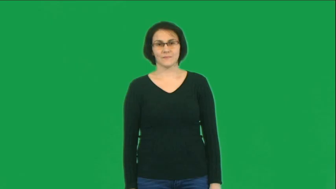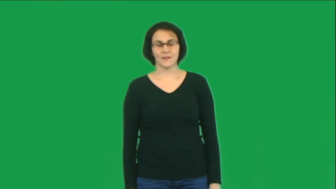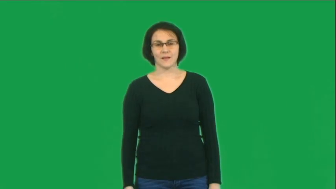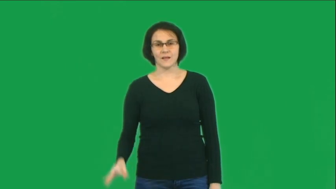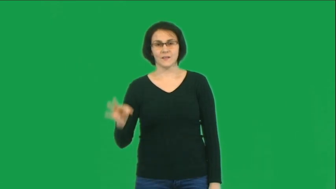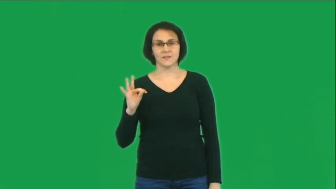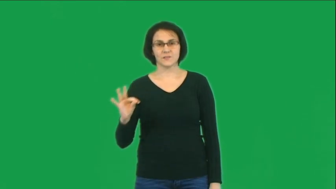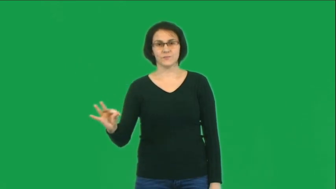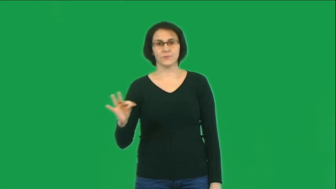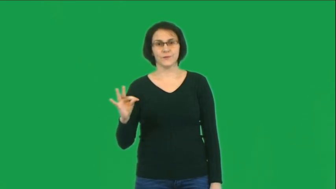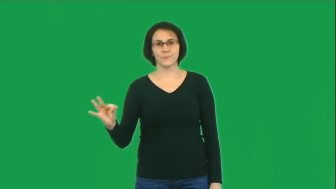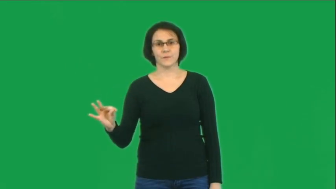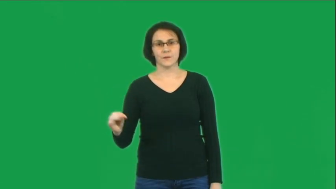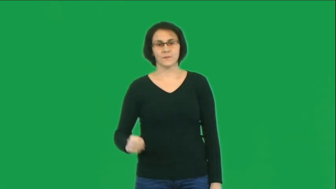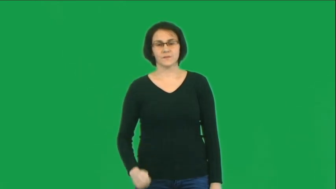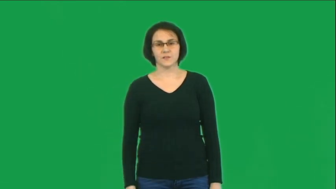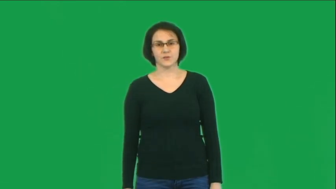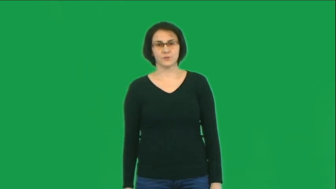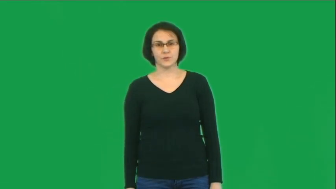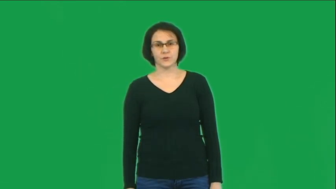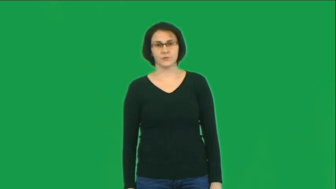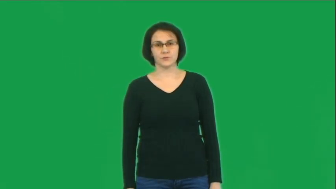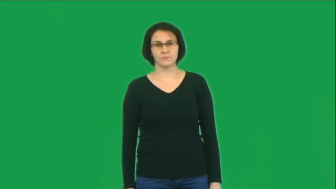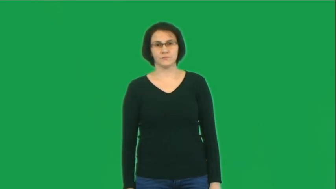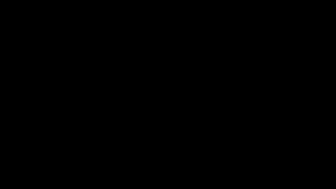swój